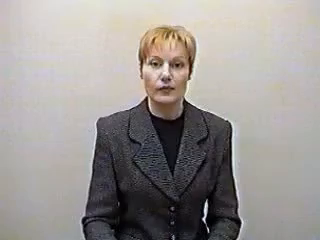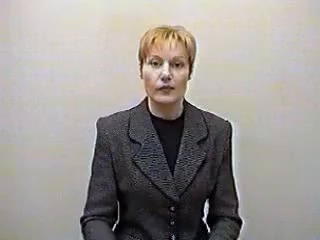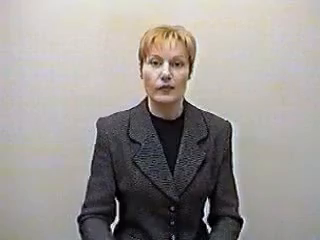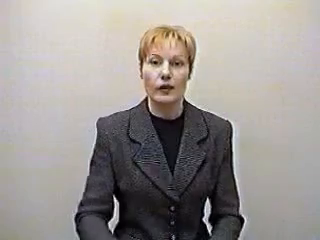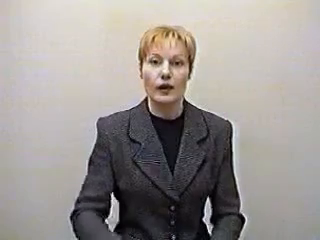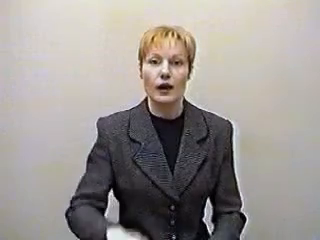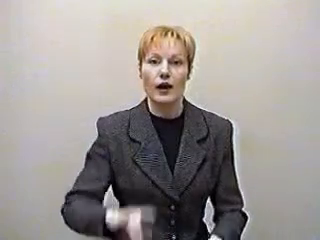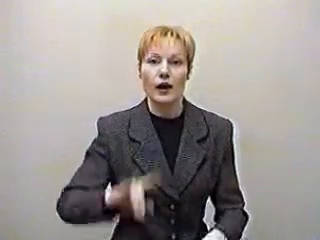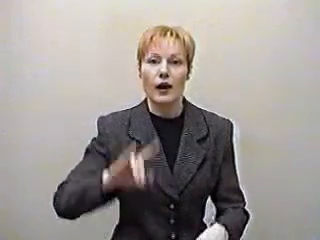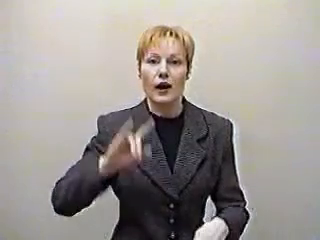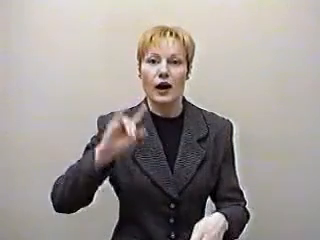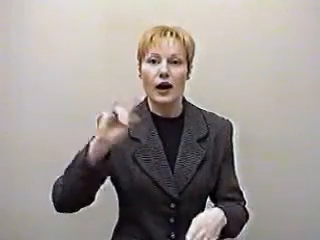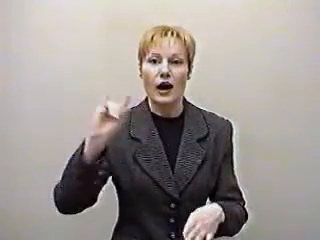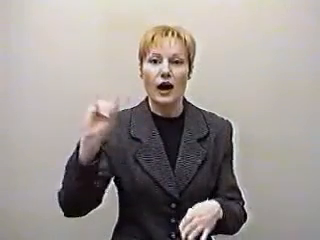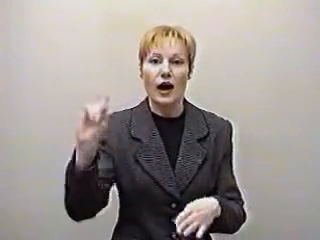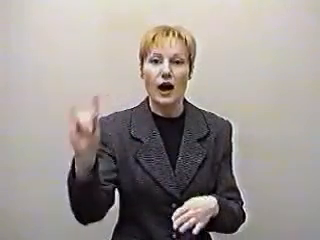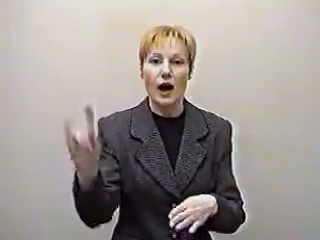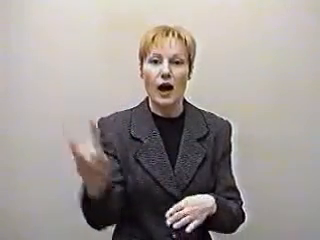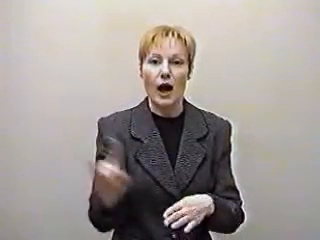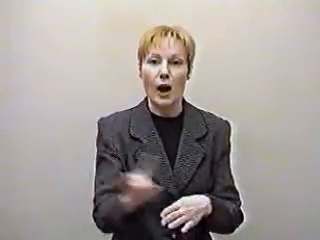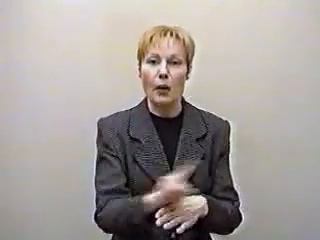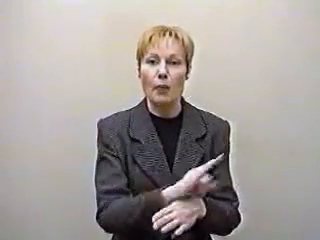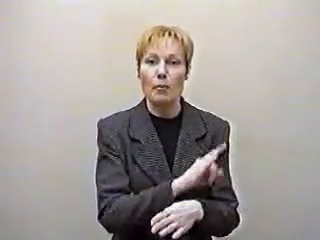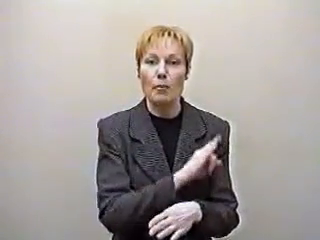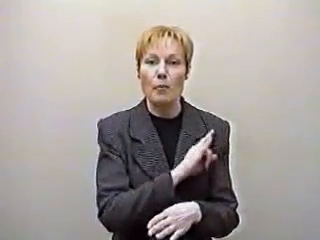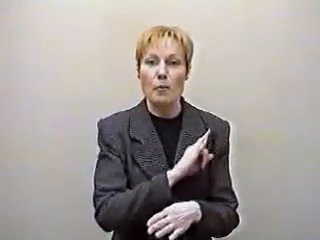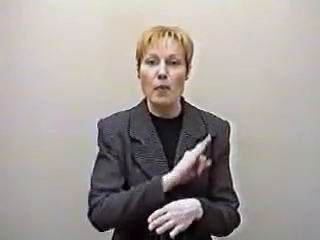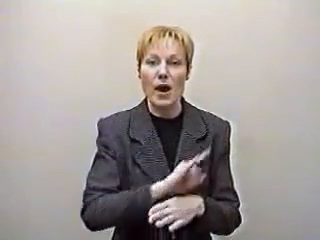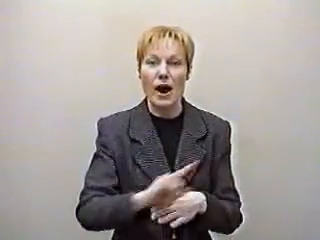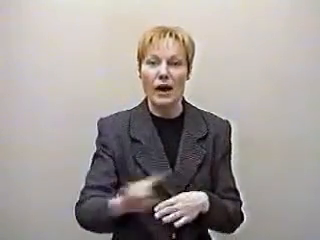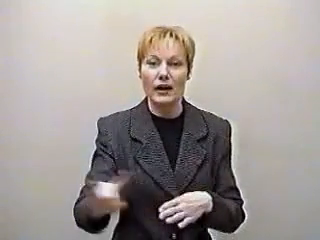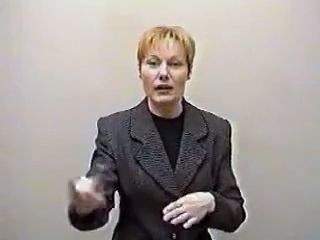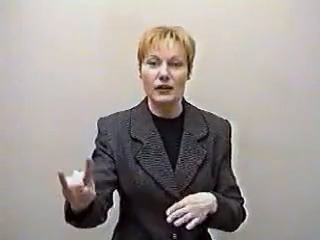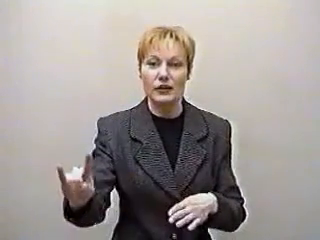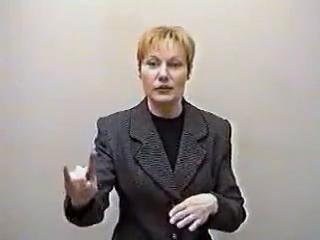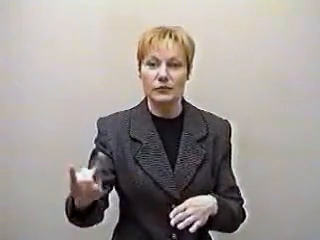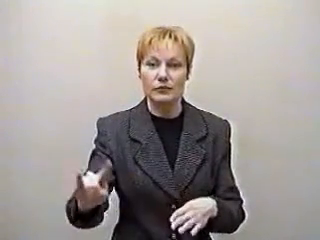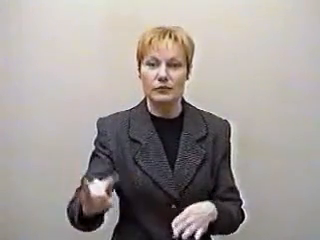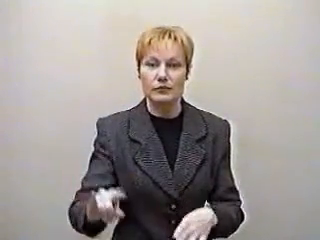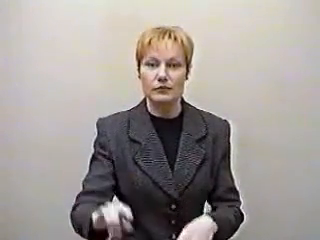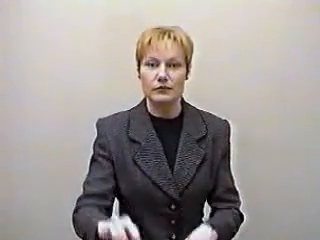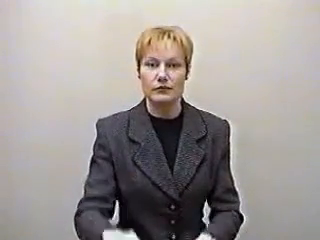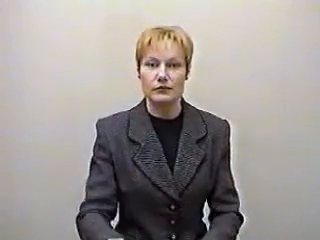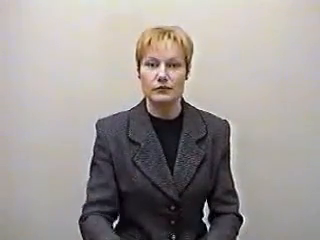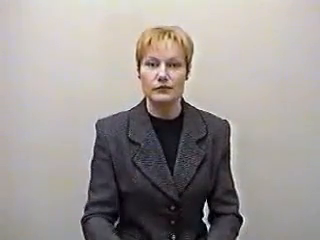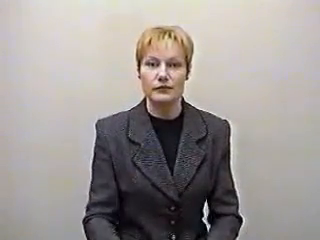обман